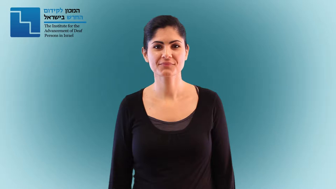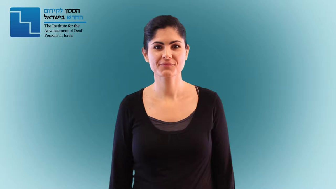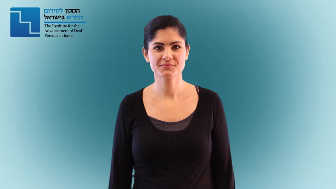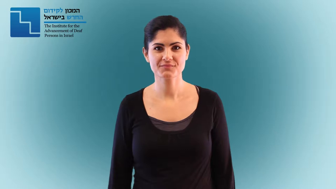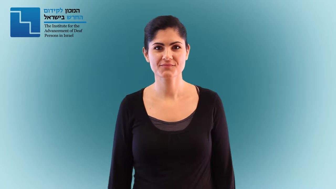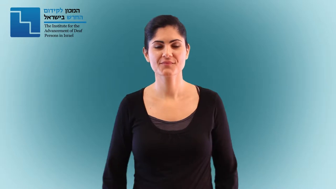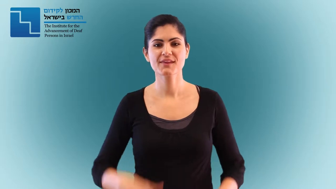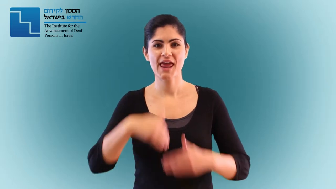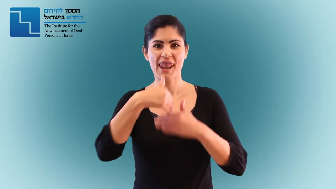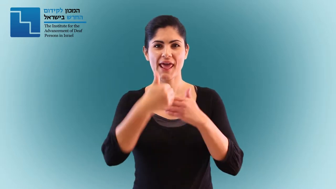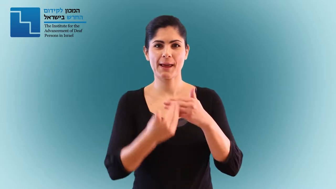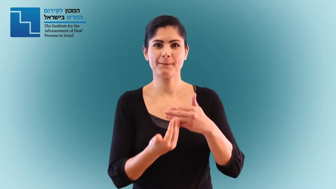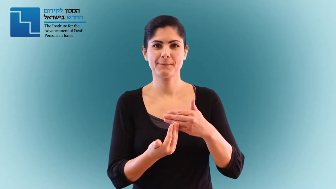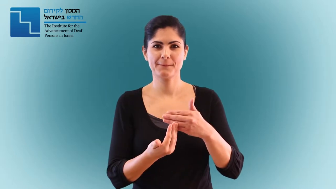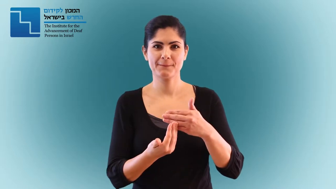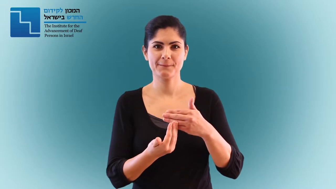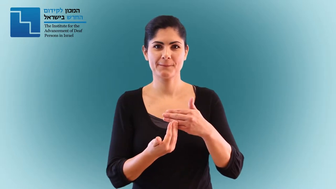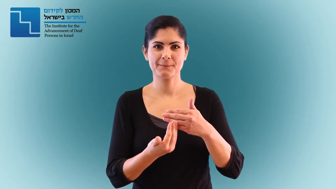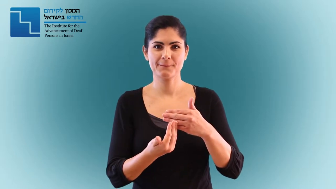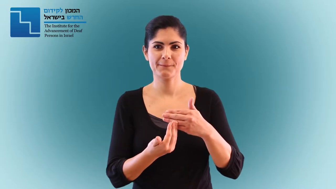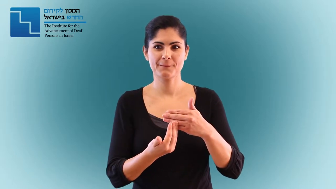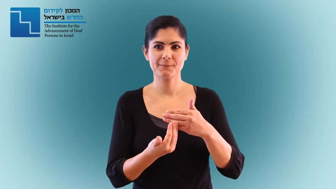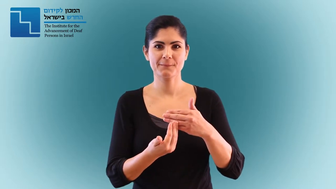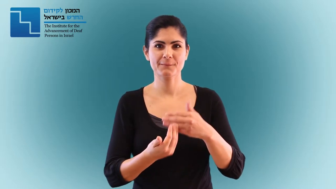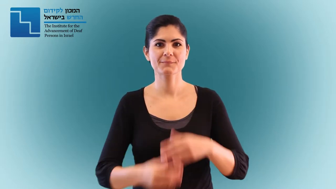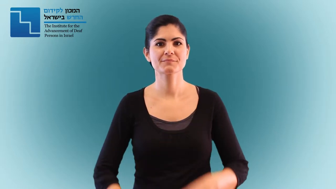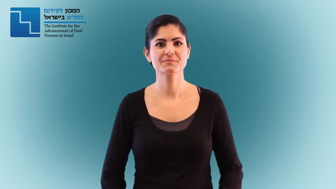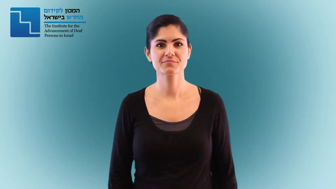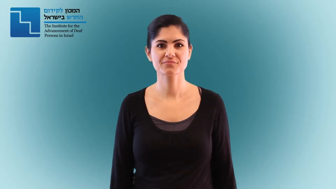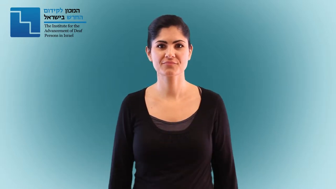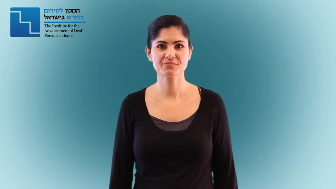לחם